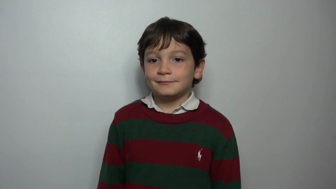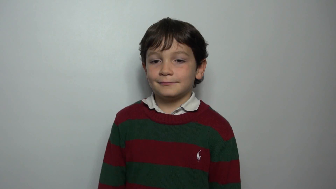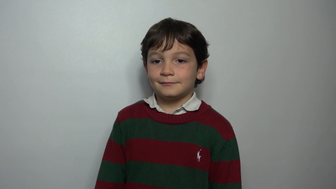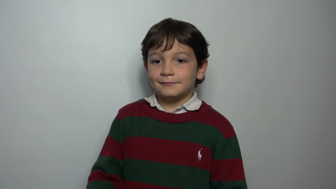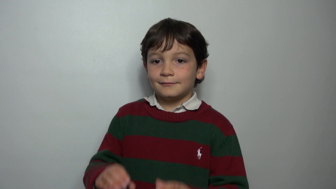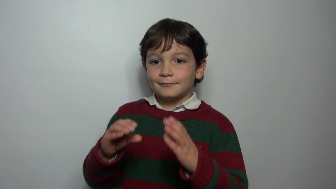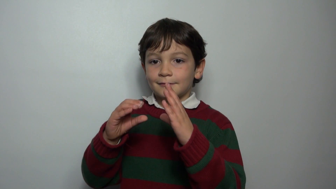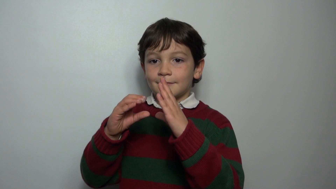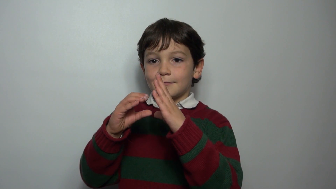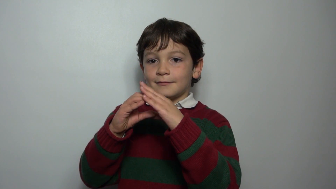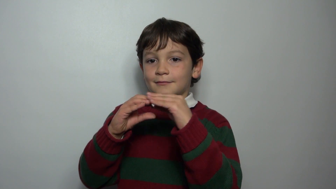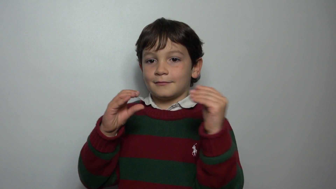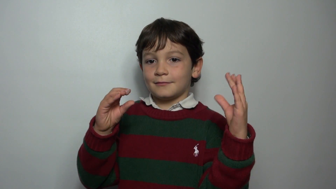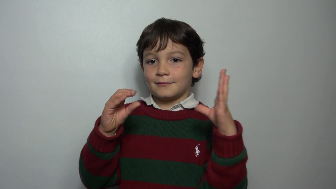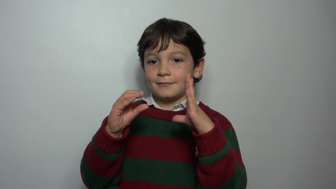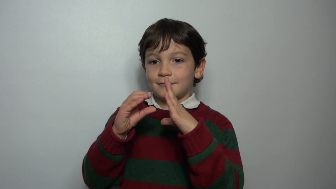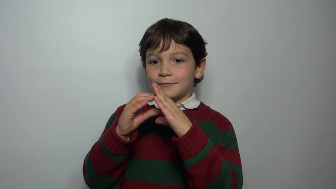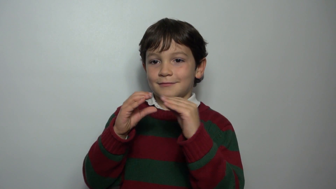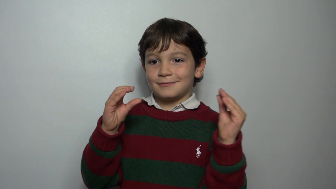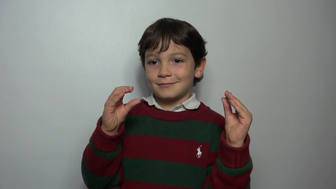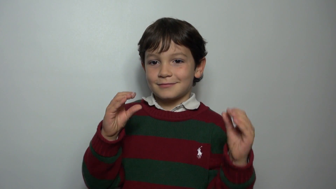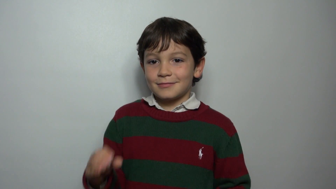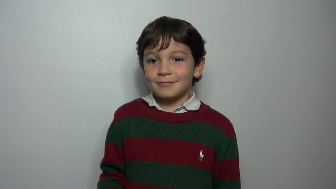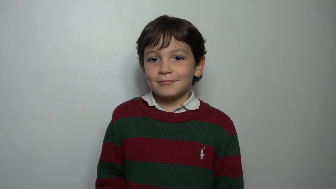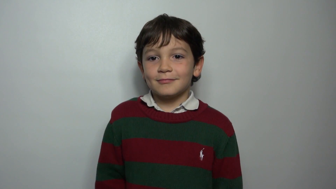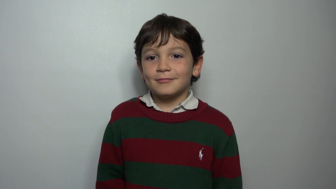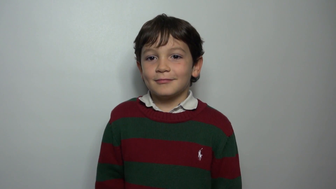Jeu : Boutiques